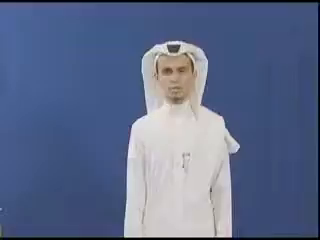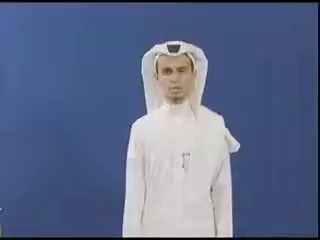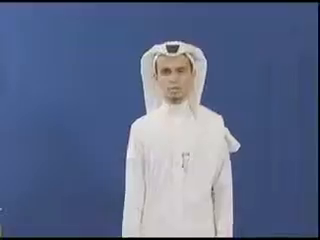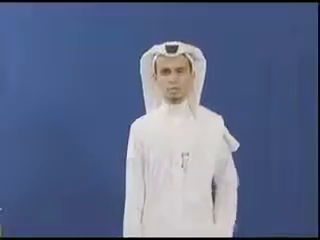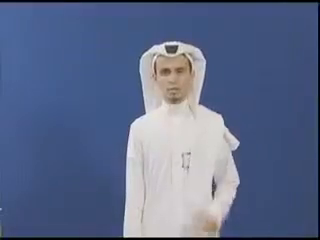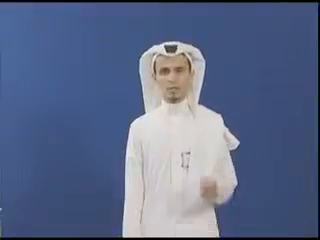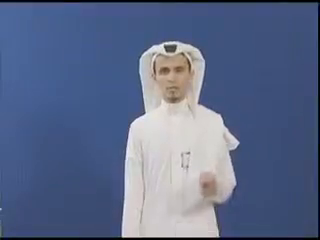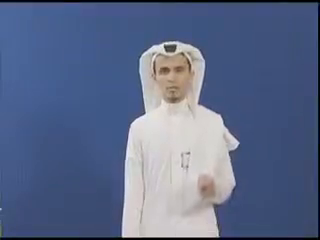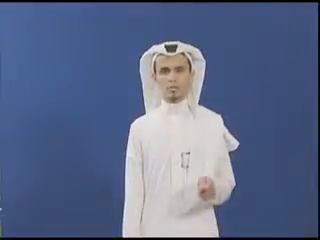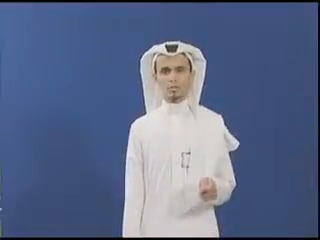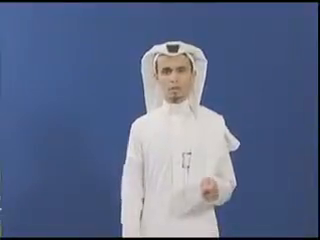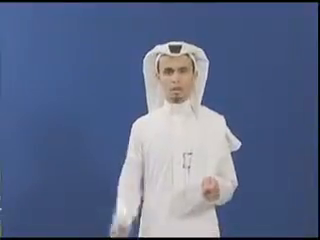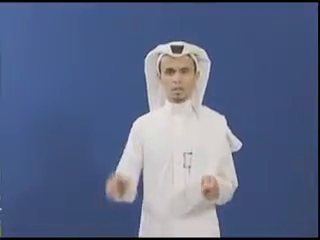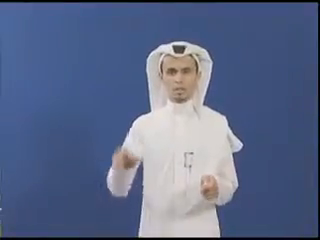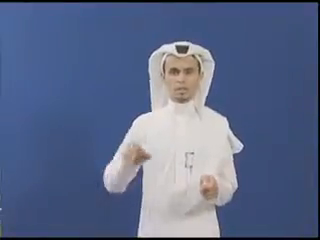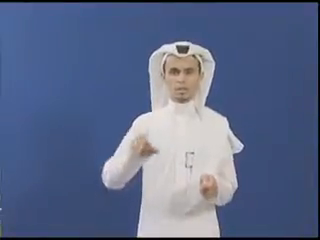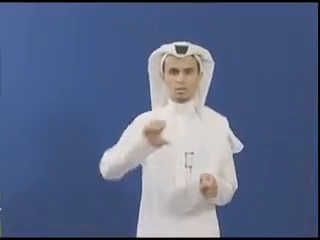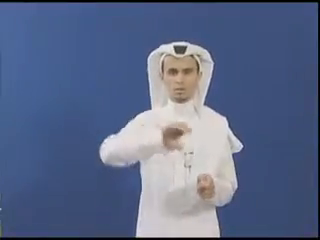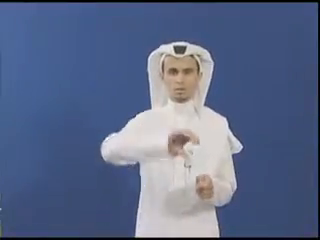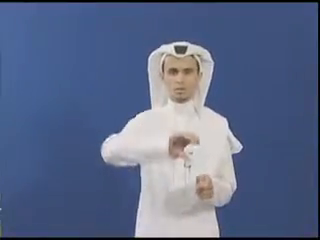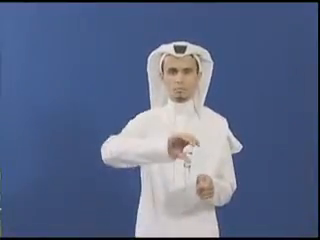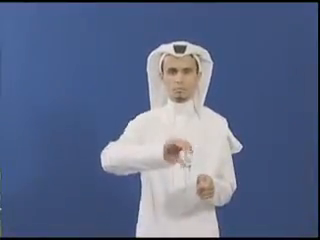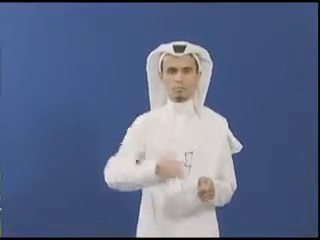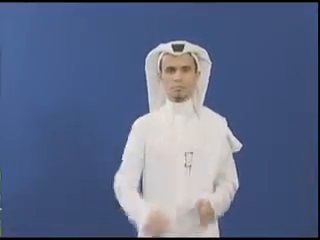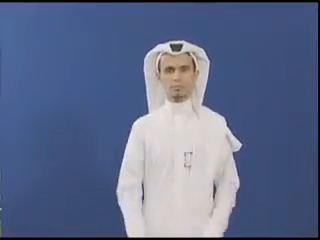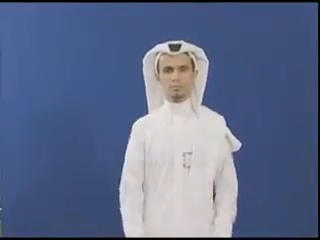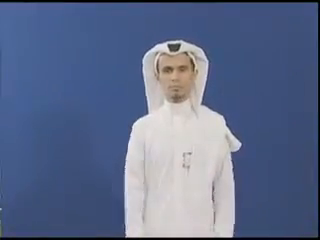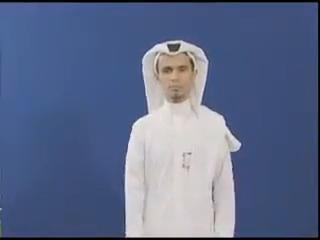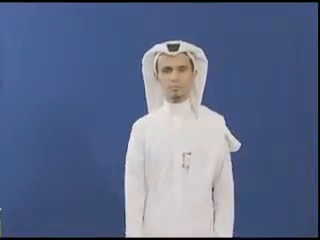دواء شرب